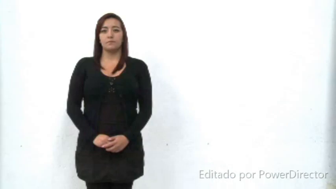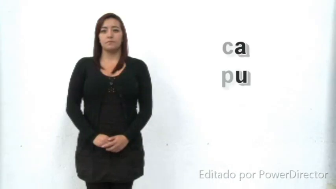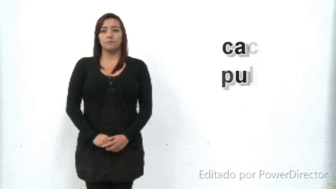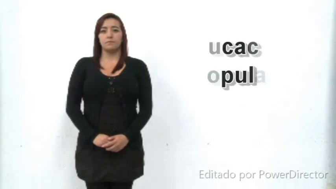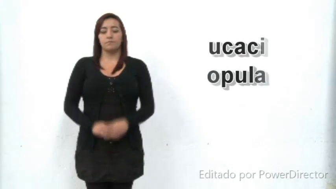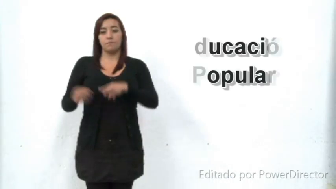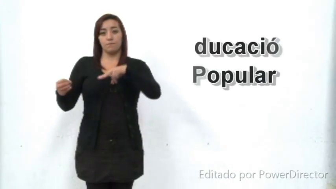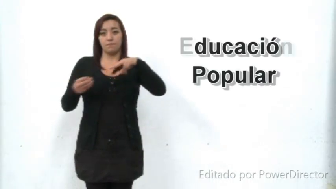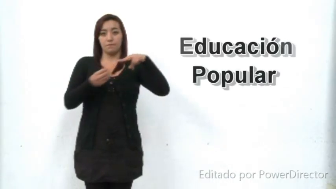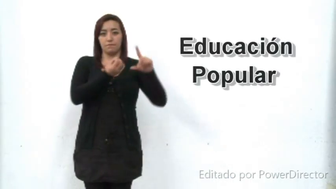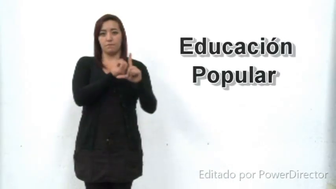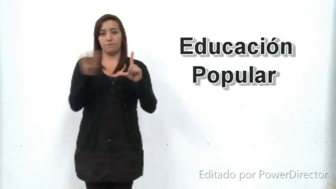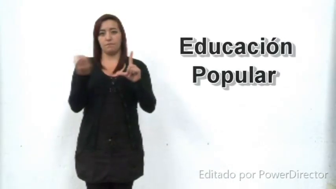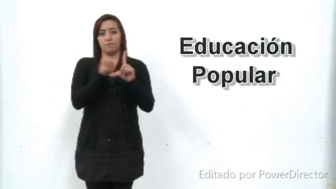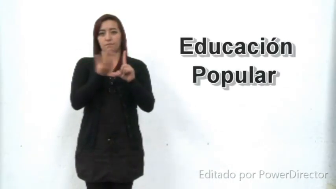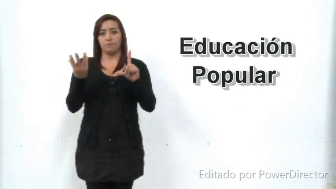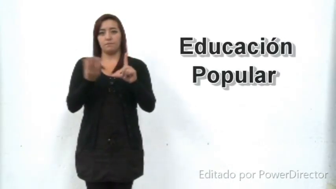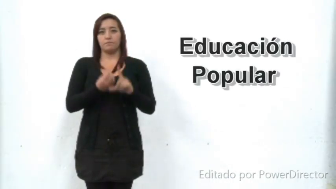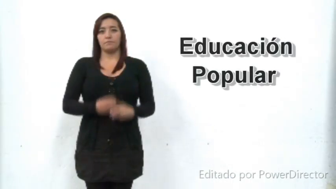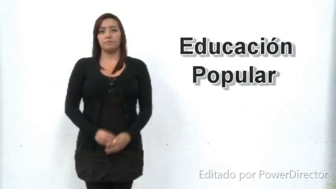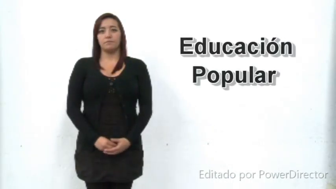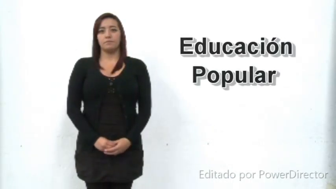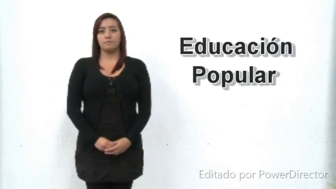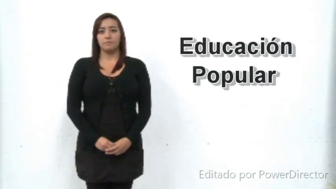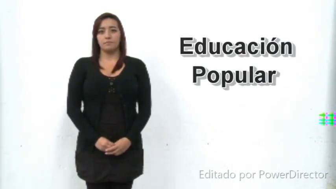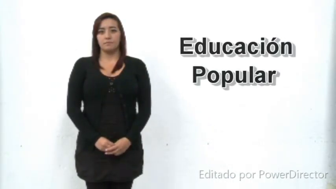Educación Popular